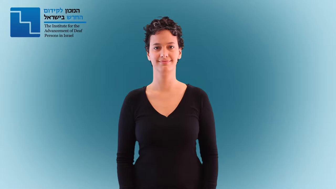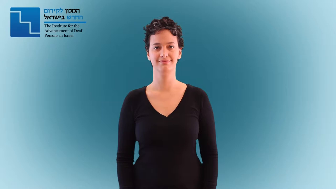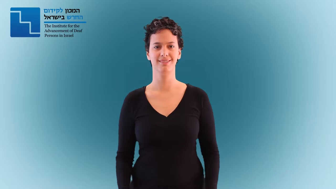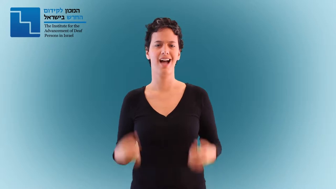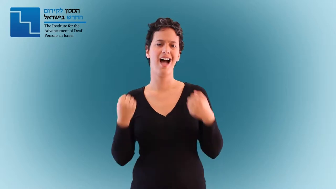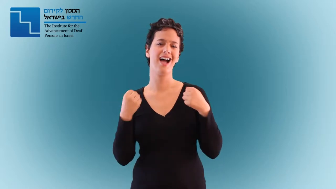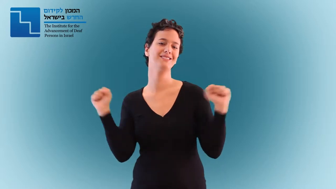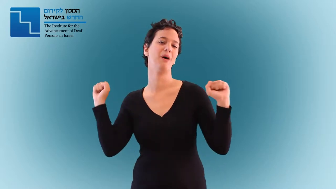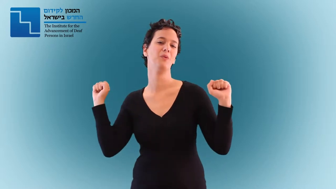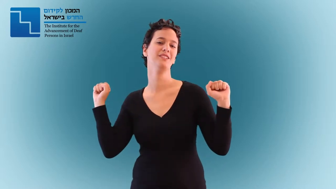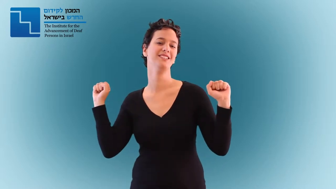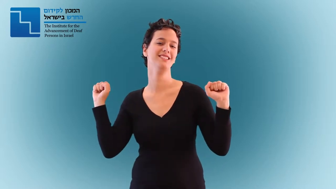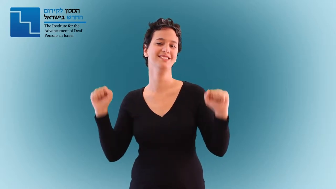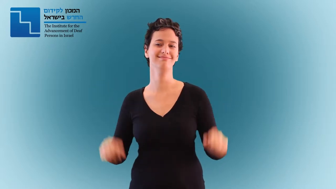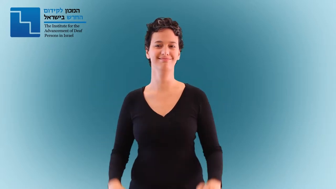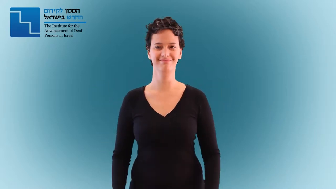עצמאות